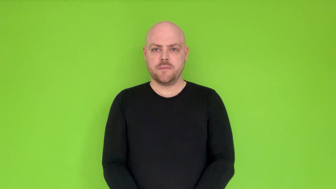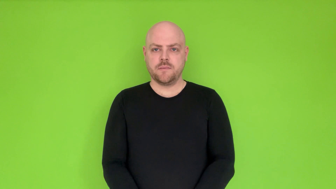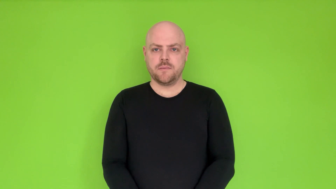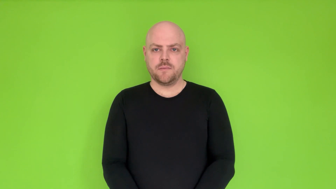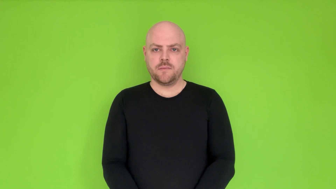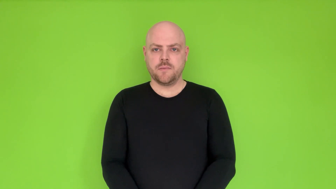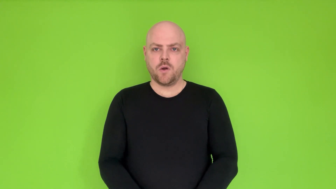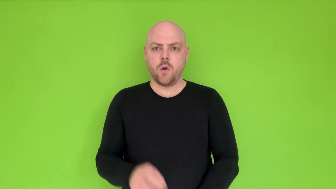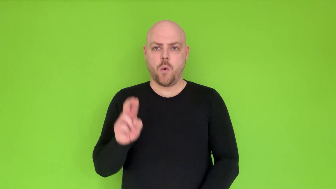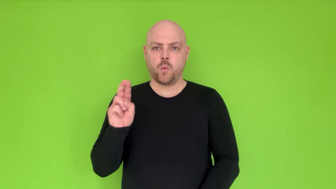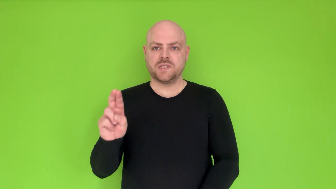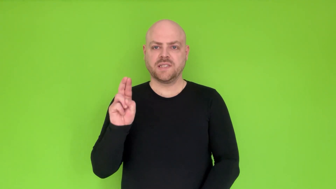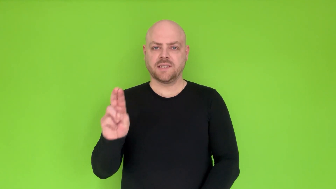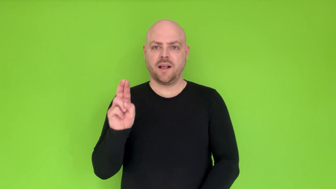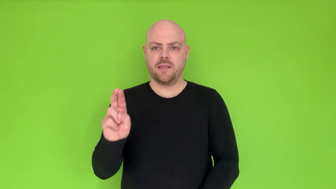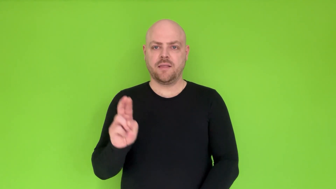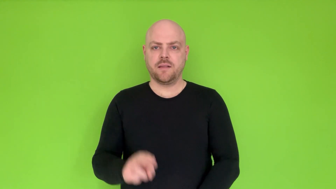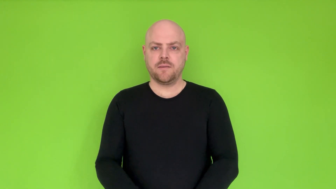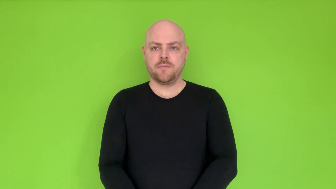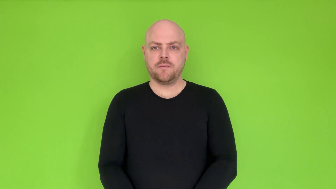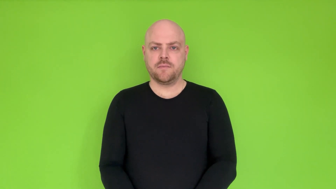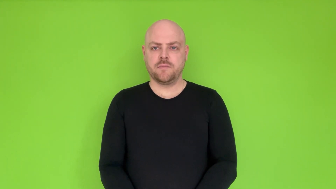Rosseignies